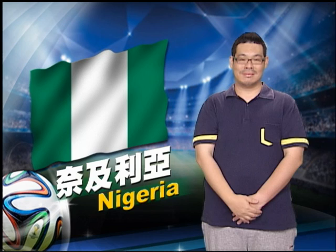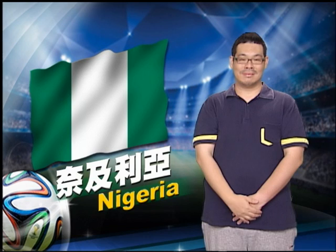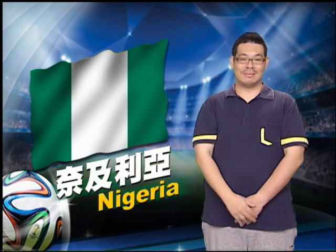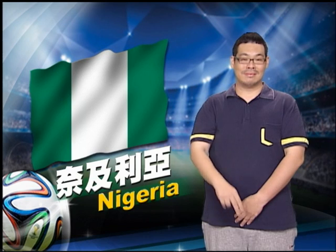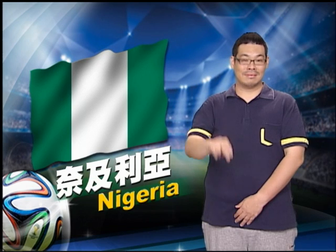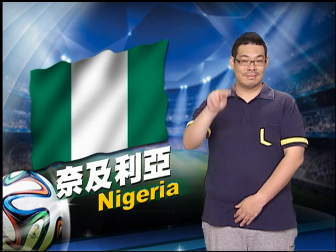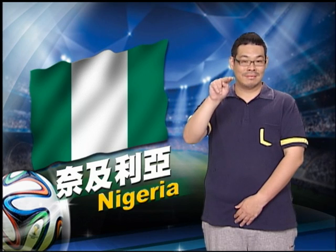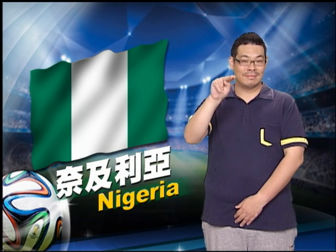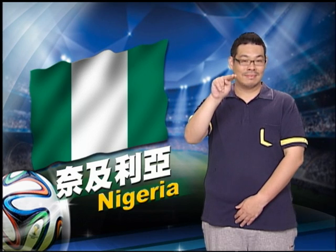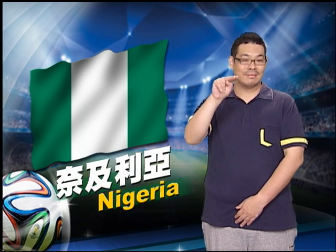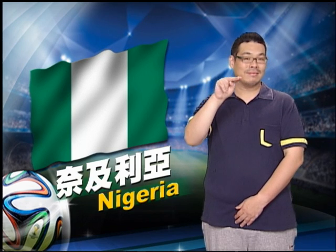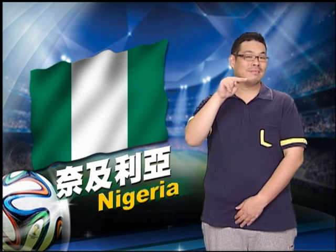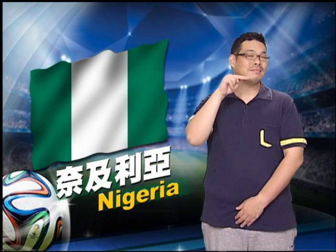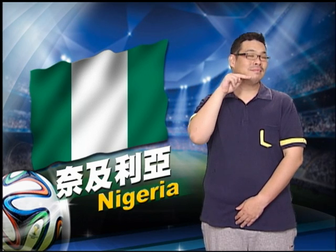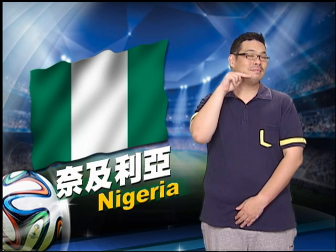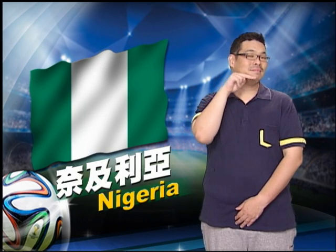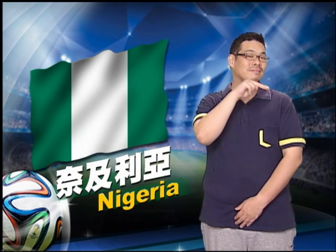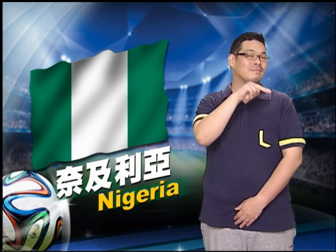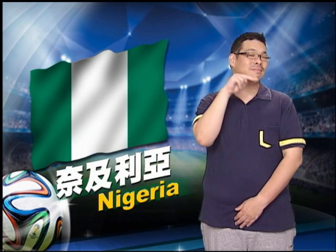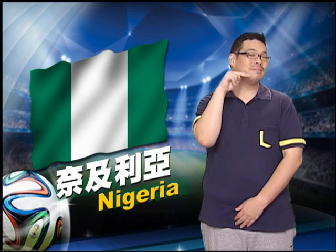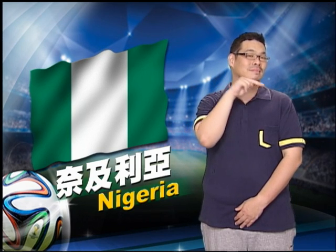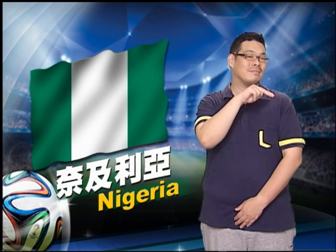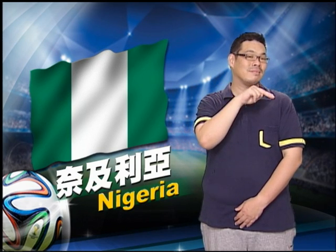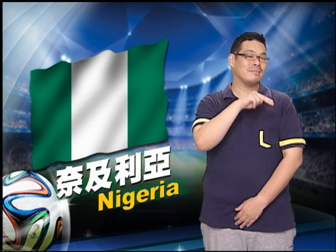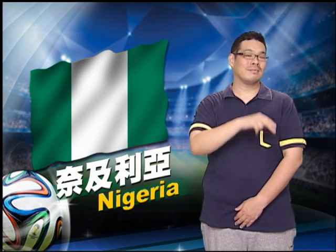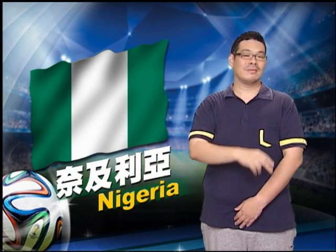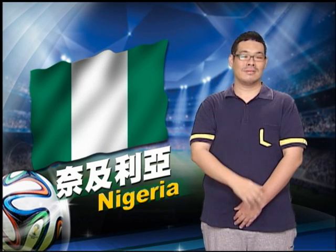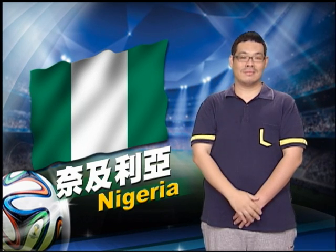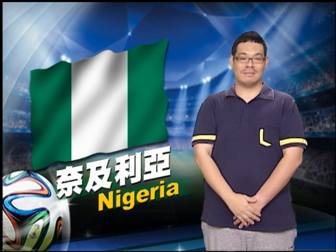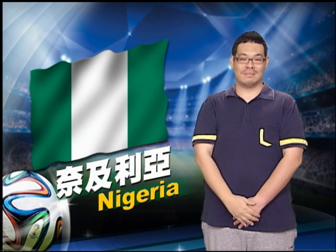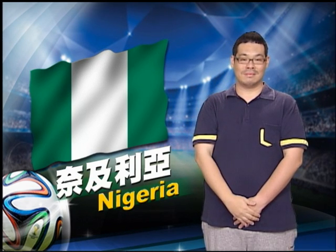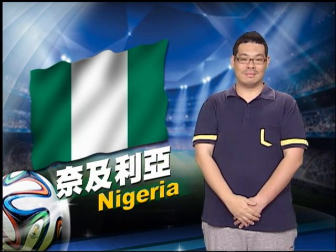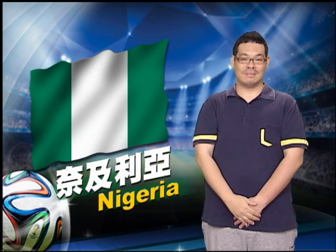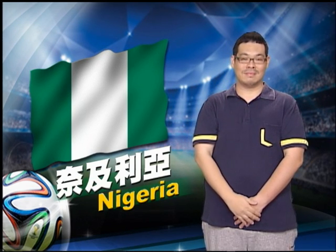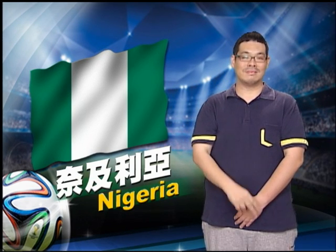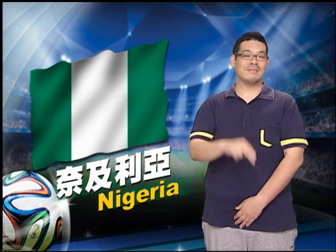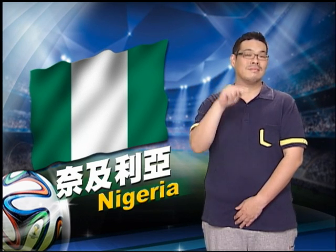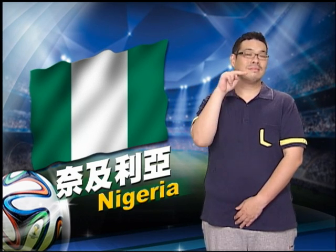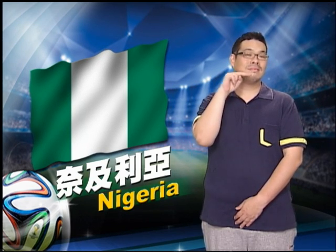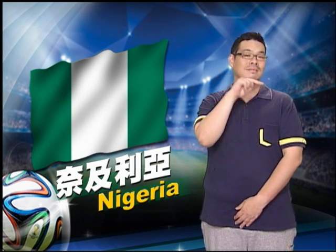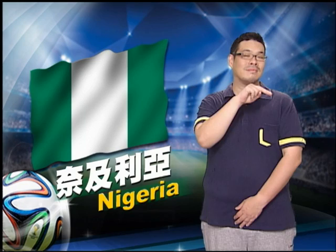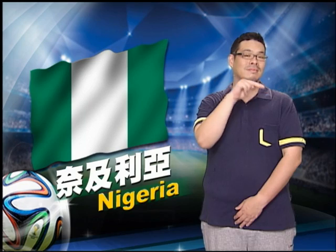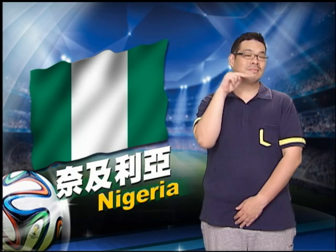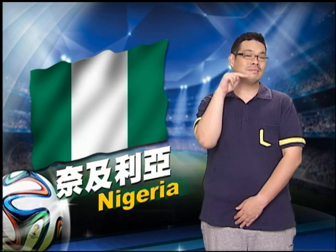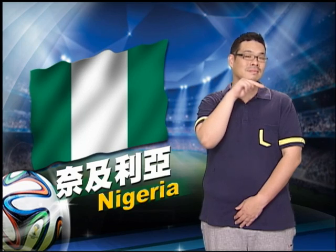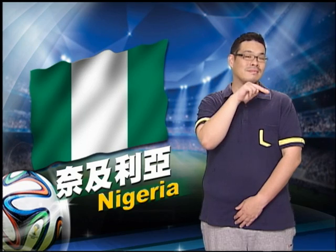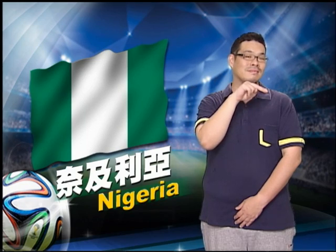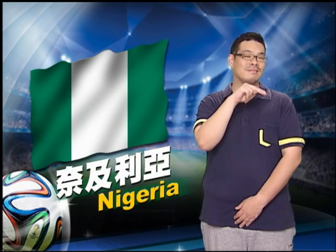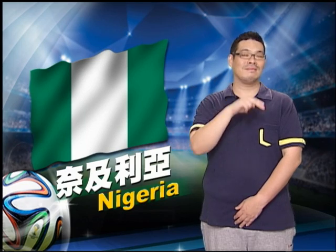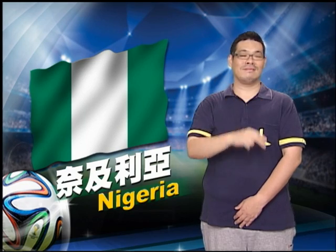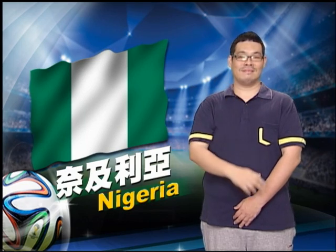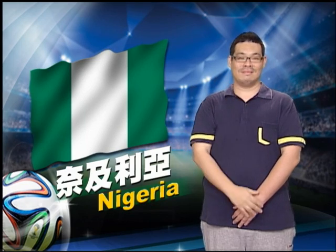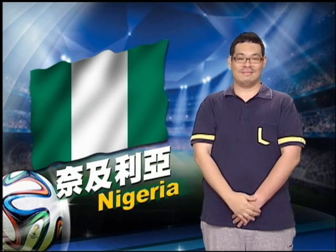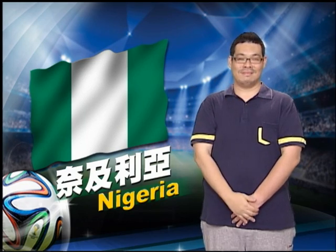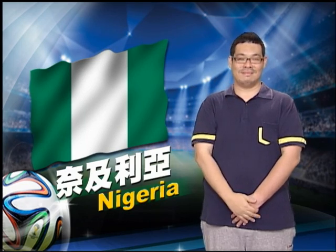奈及利亞